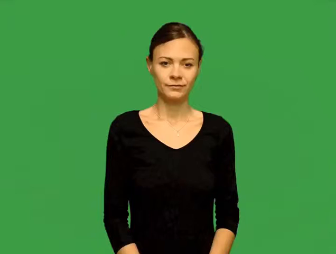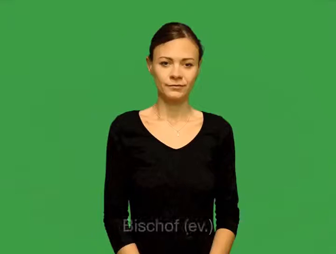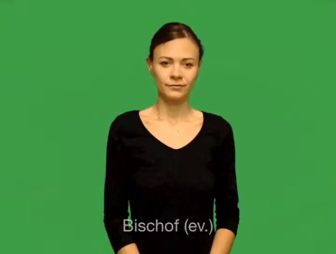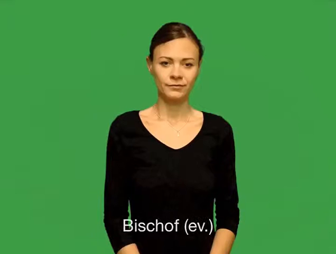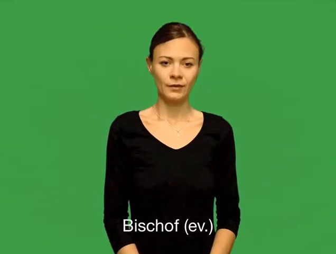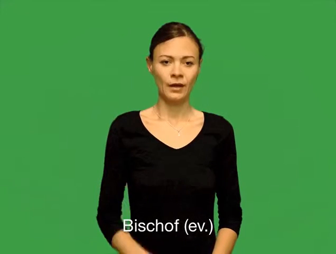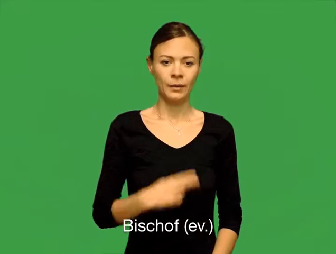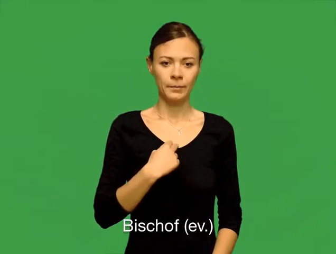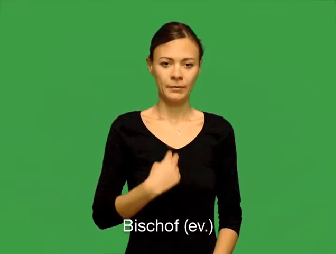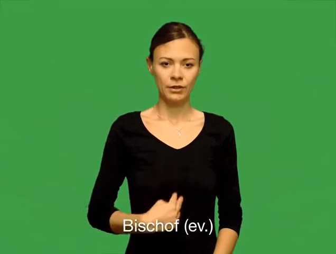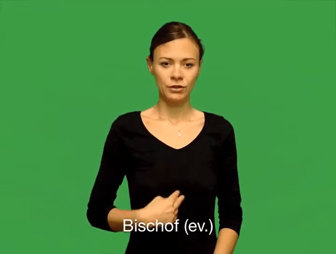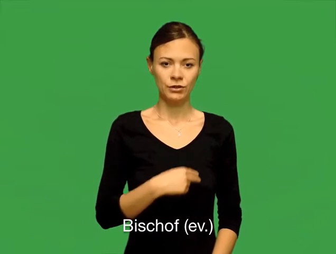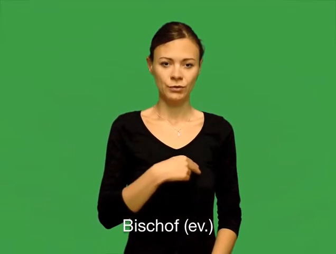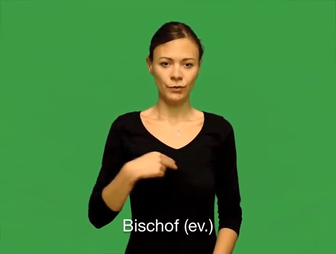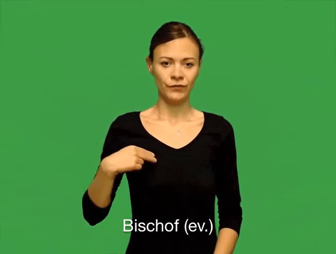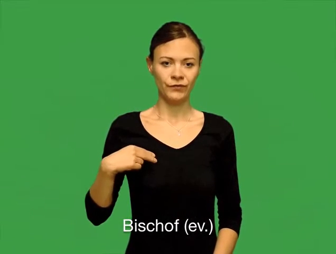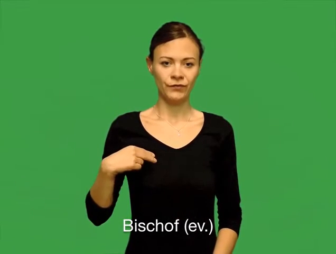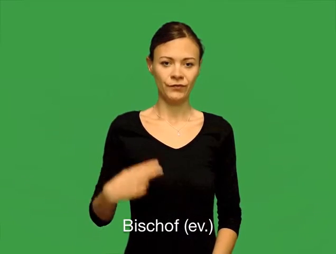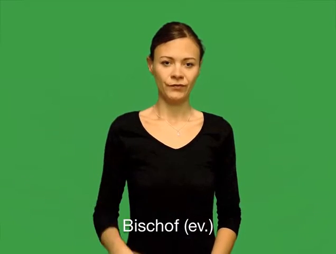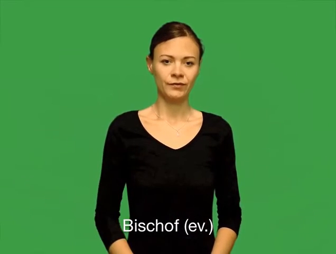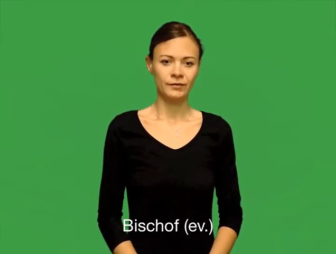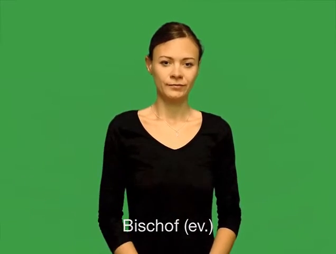Bischof